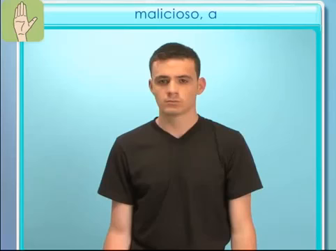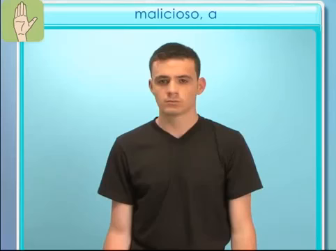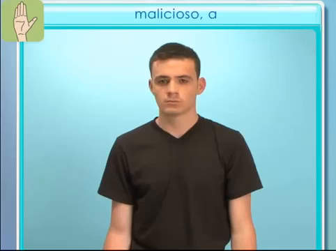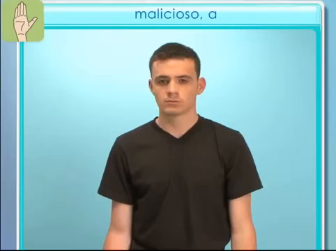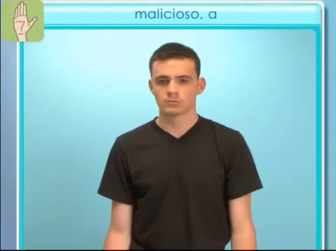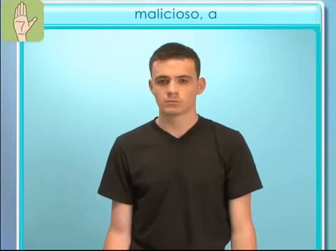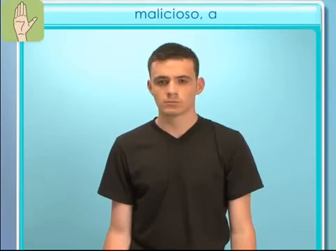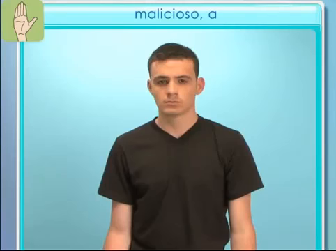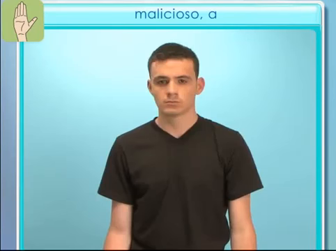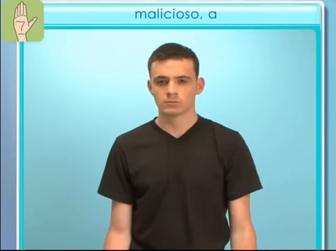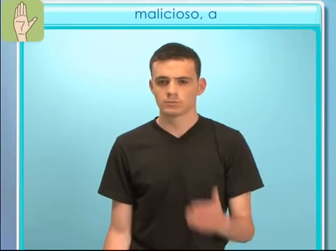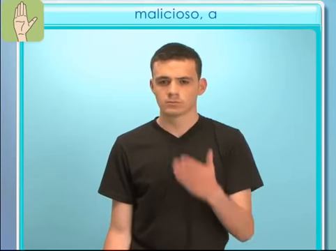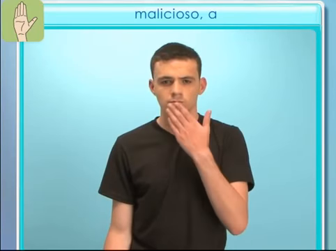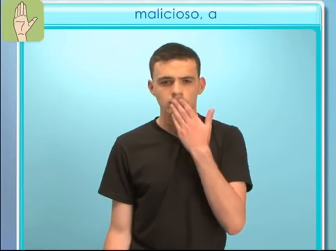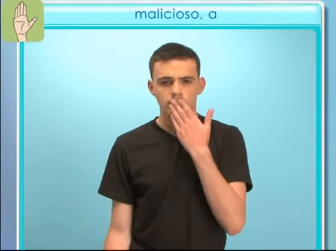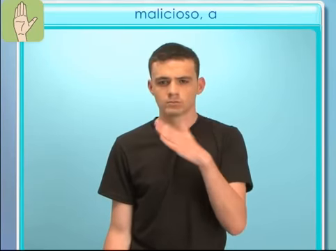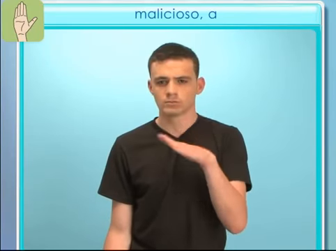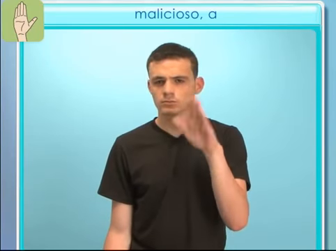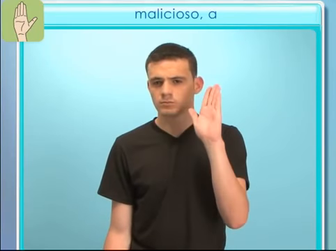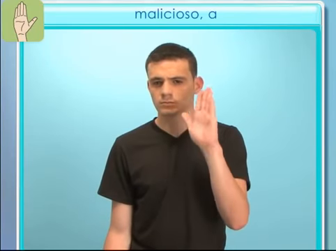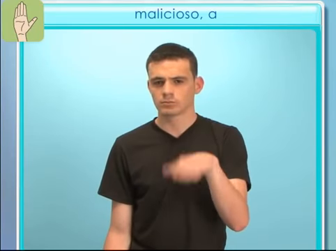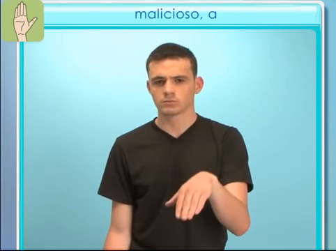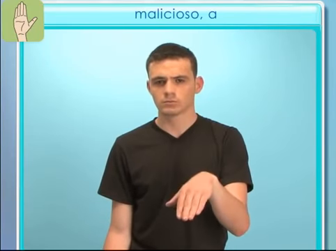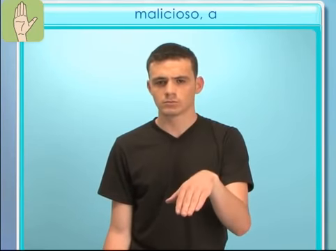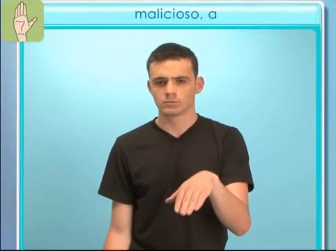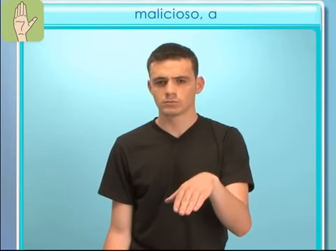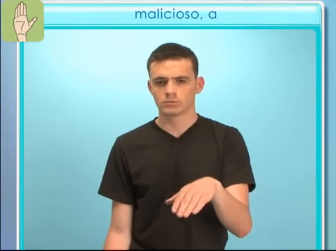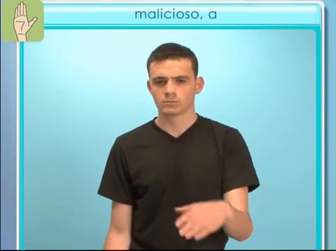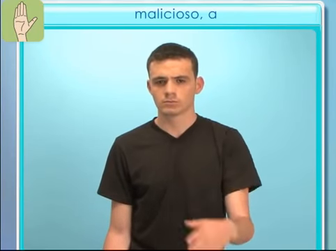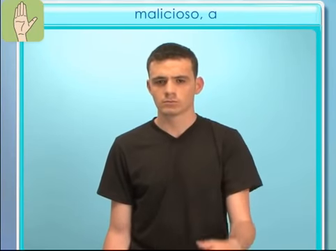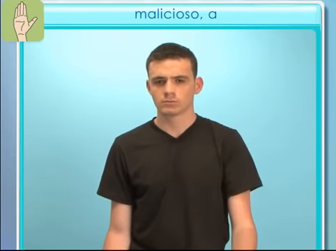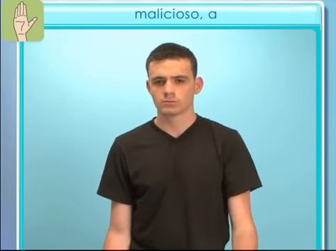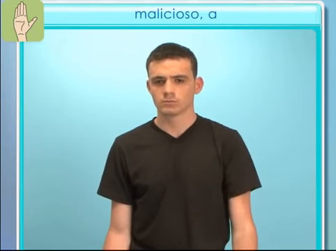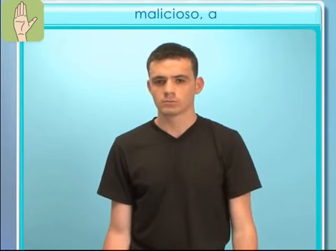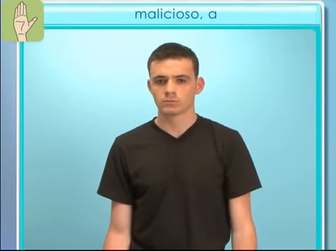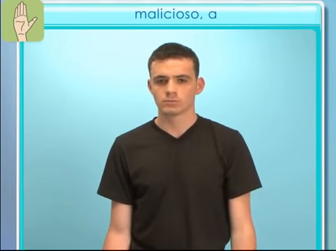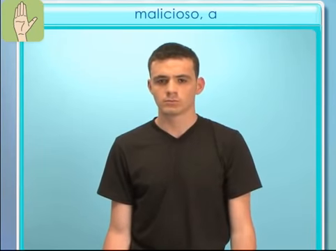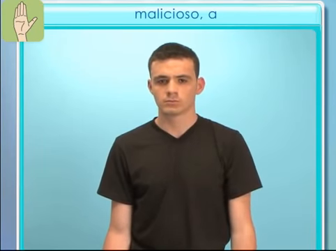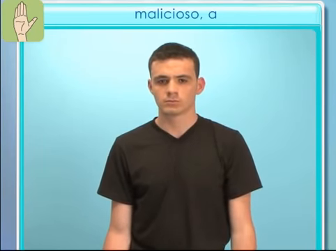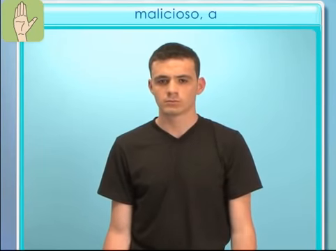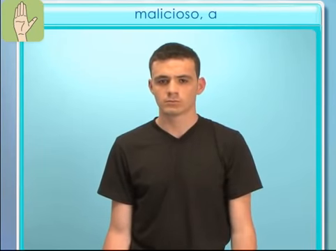MALICIOSO